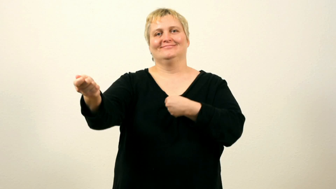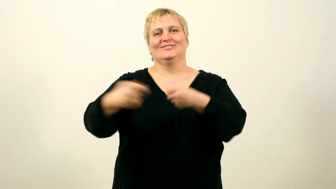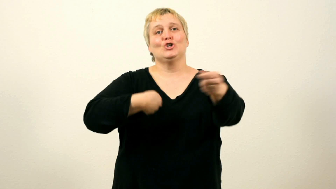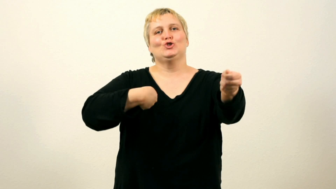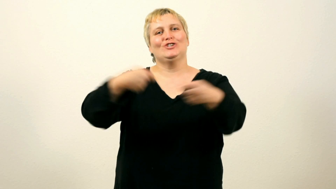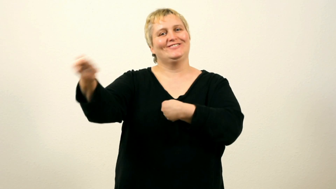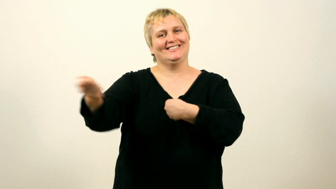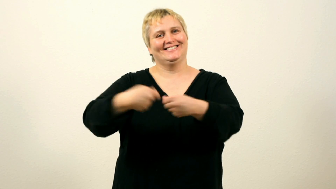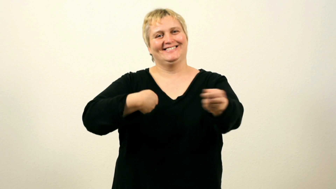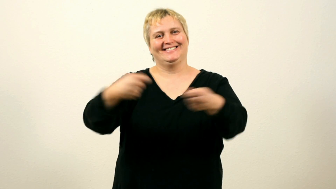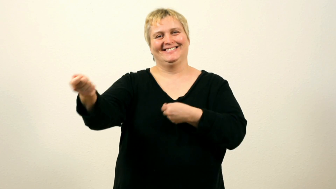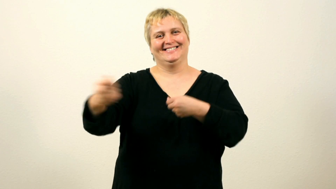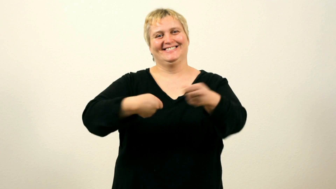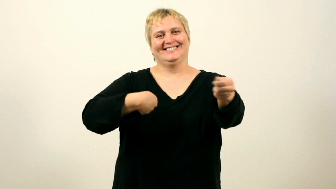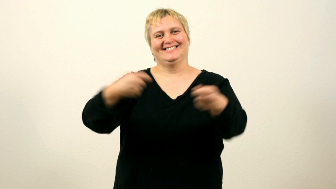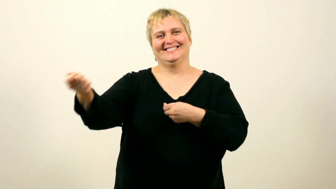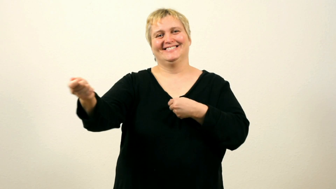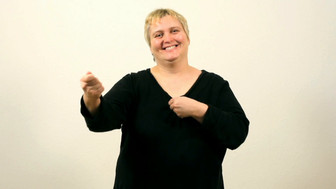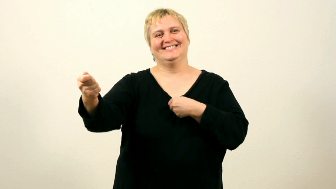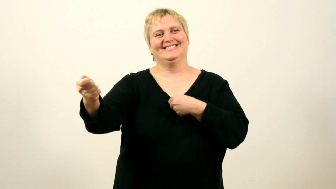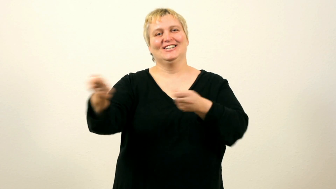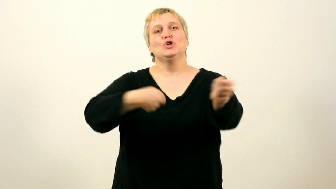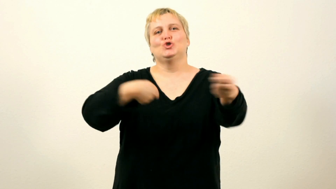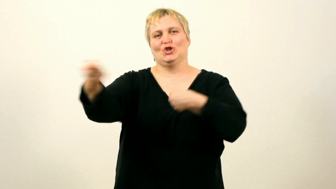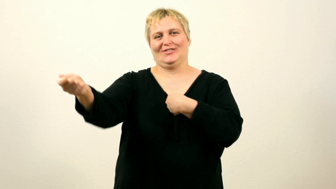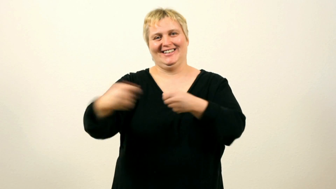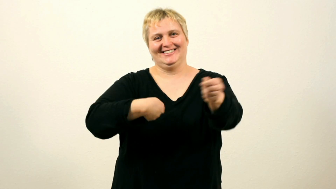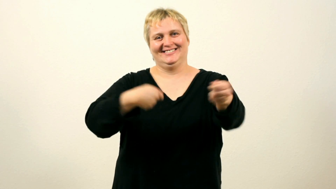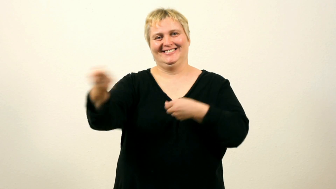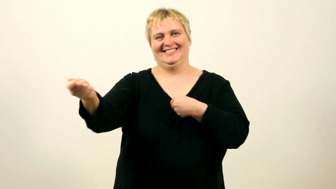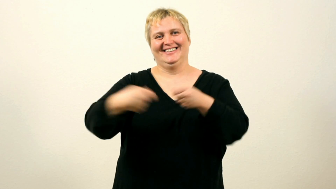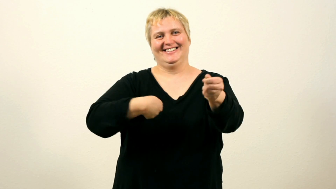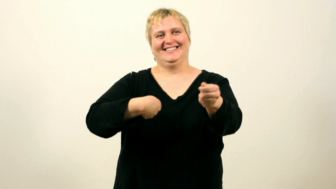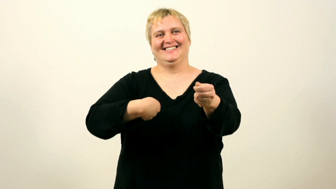Gesellschaft